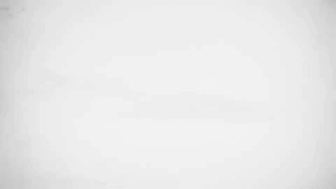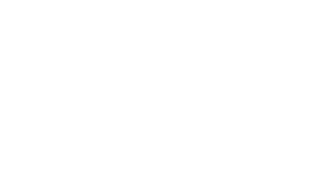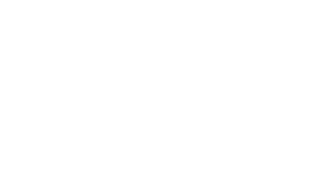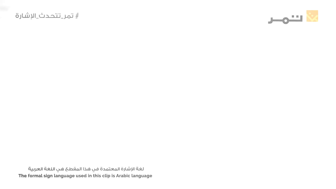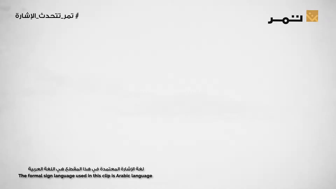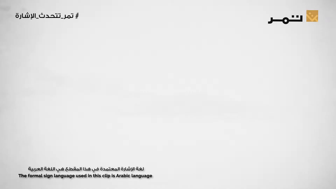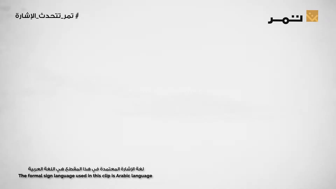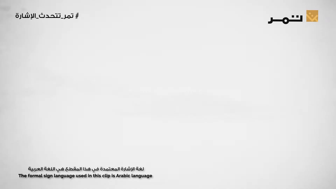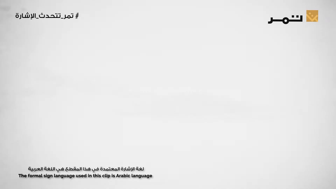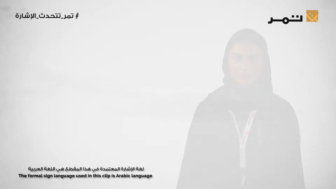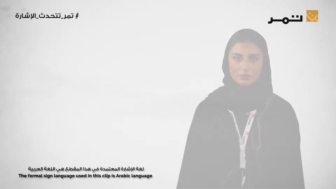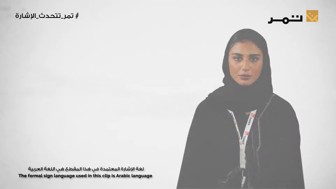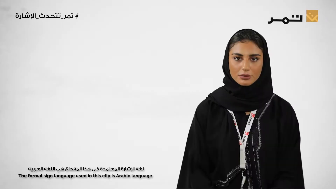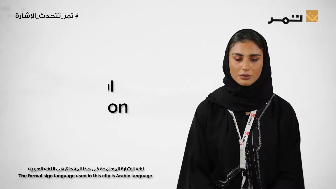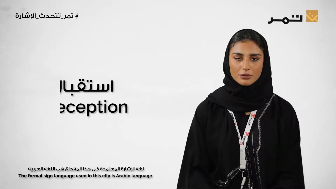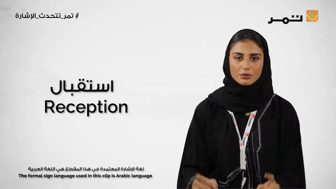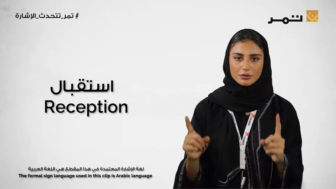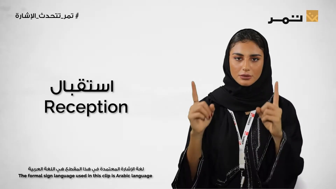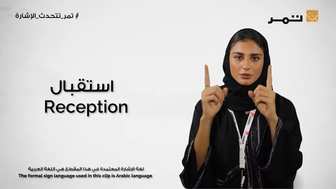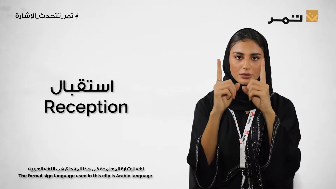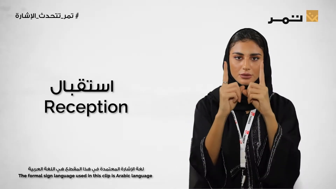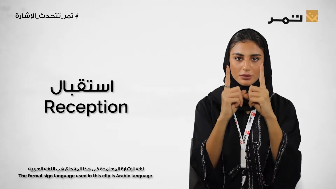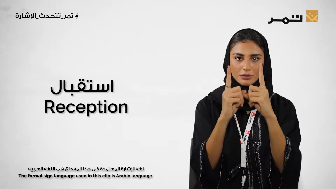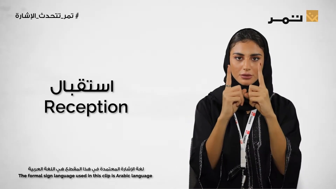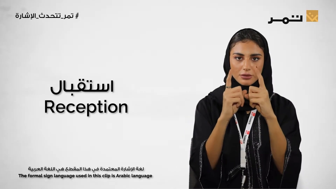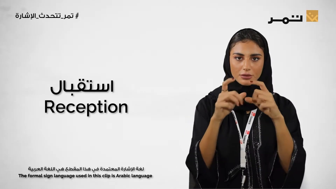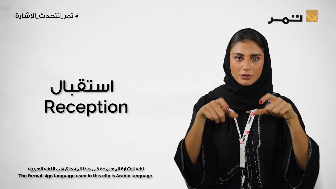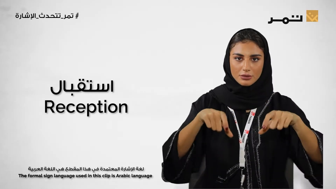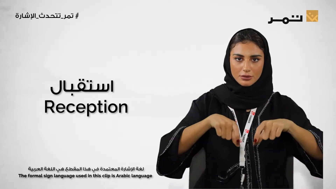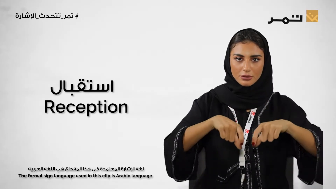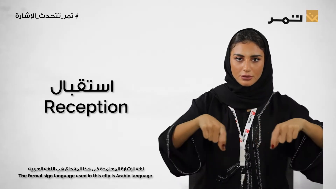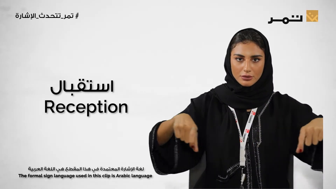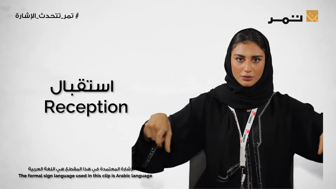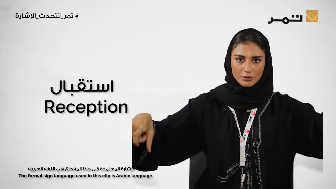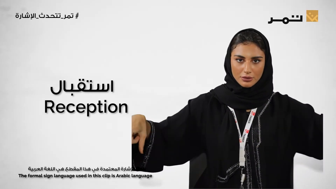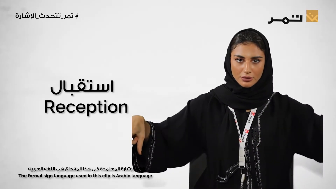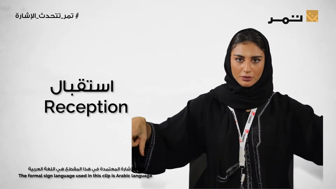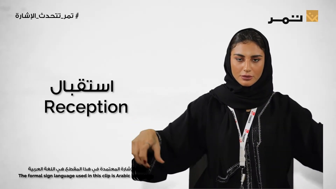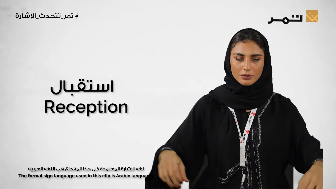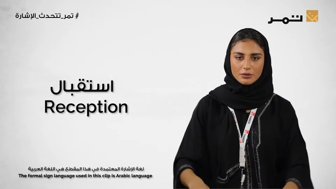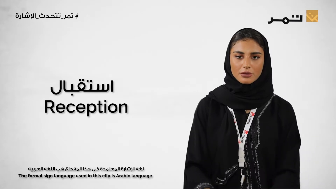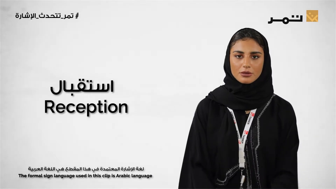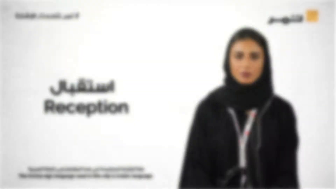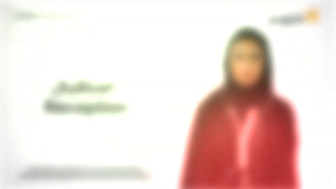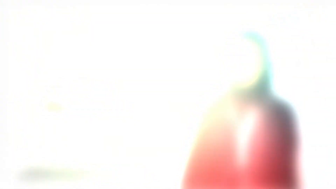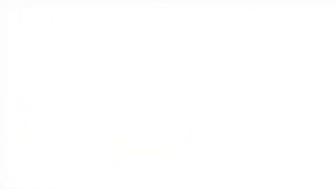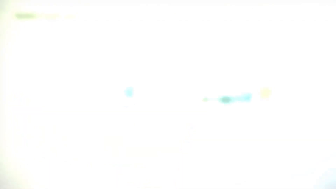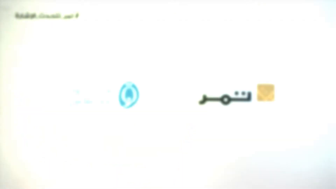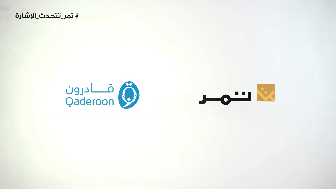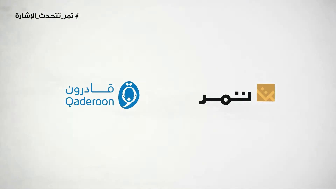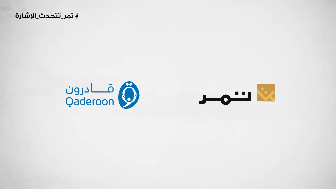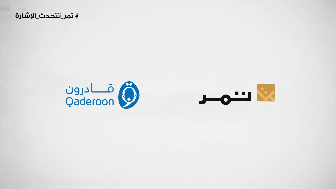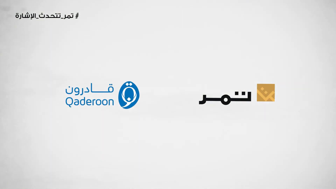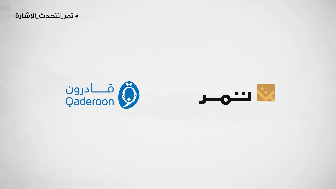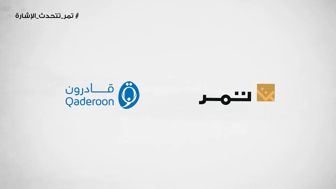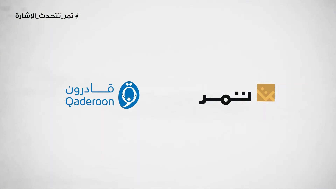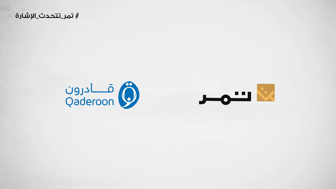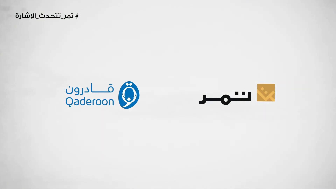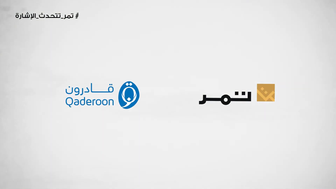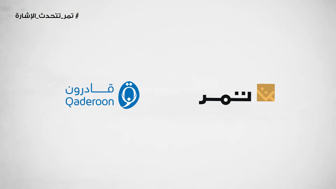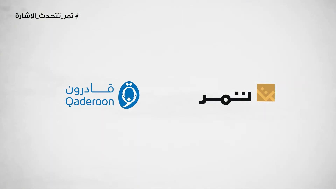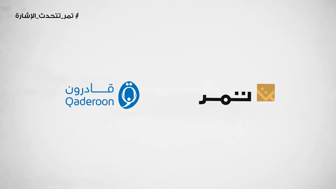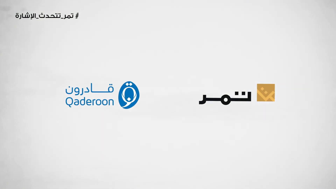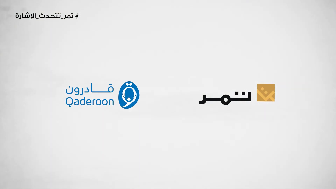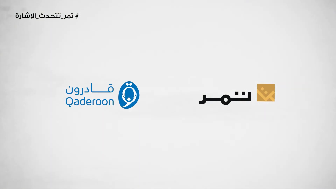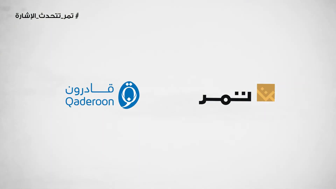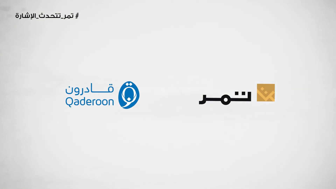استقبال